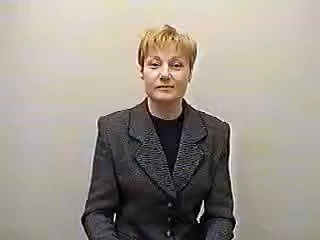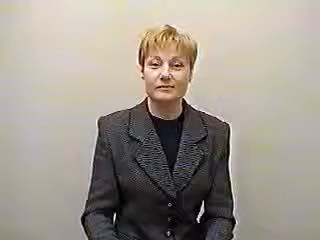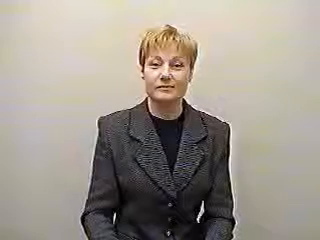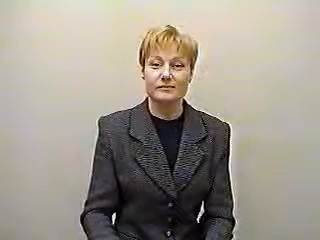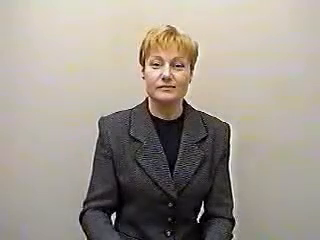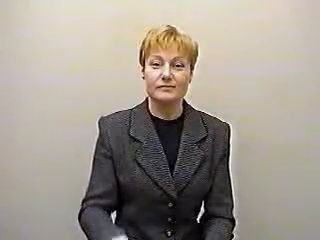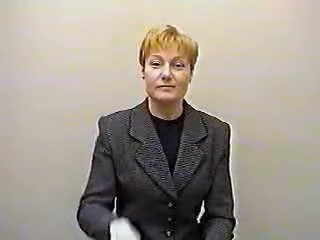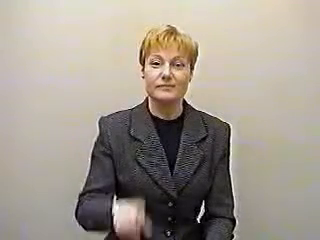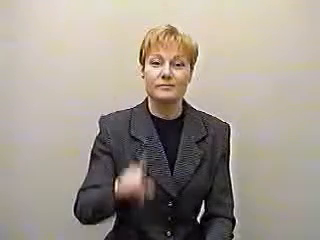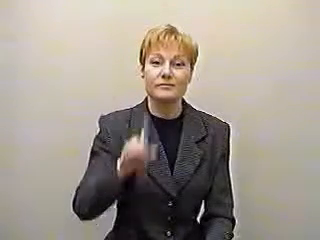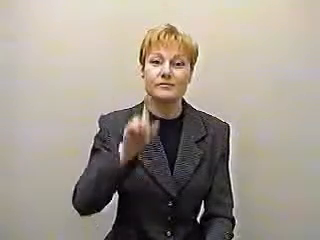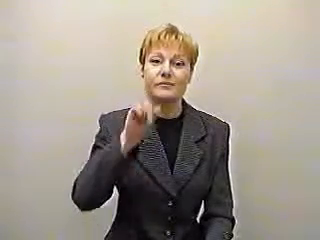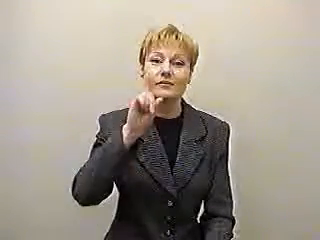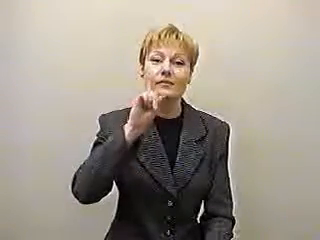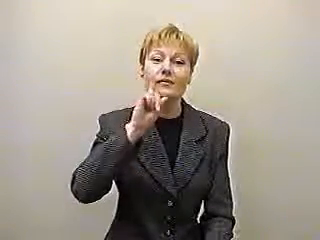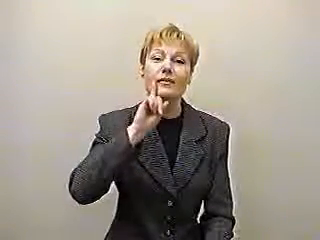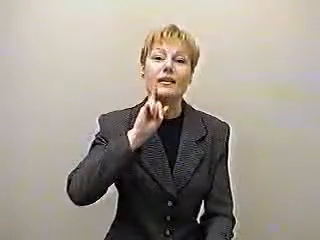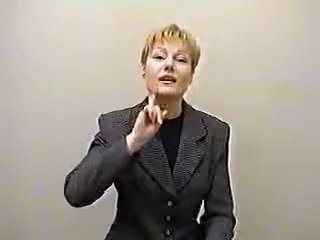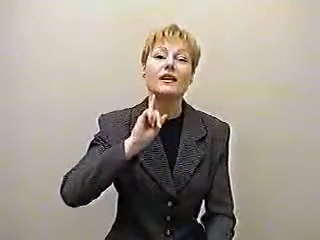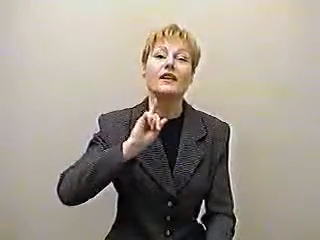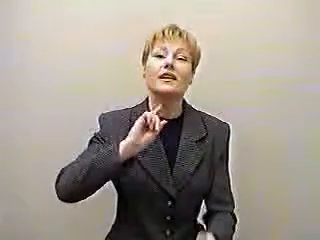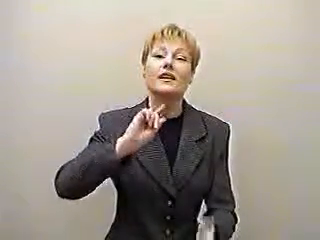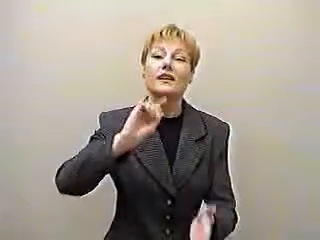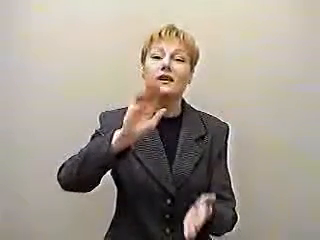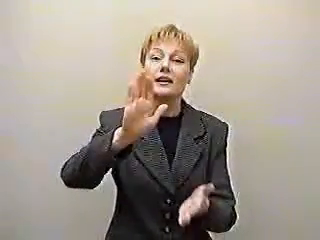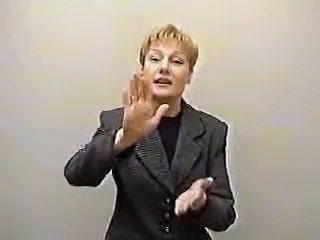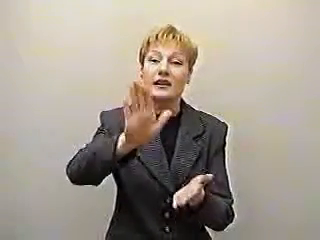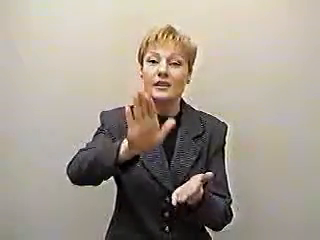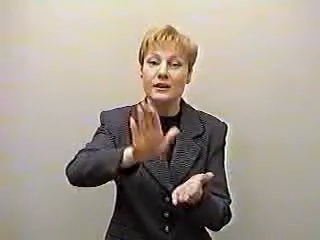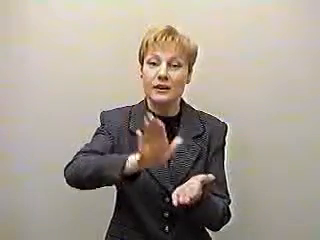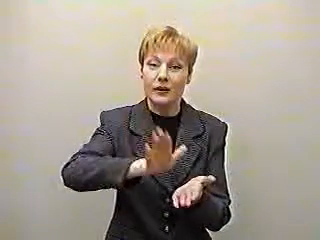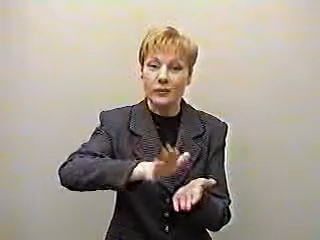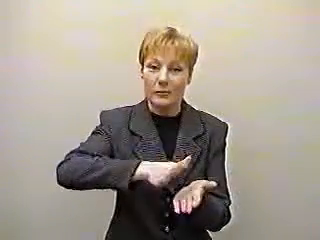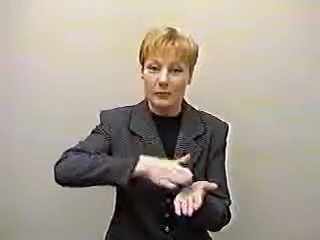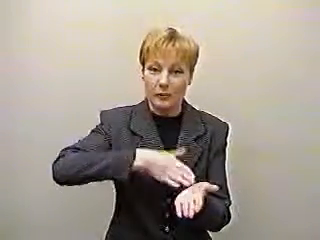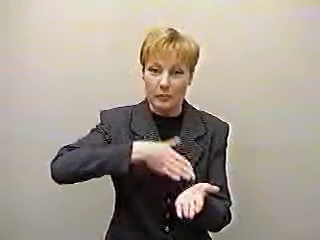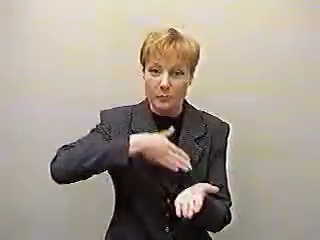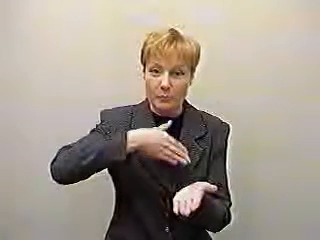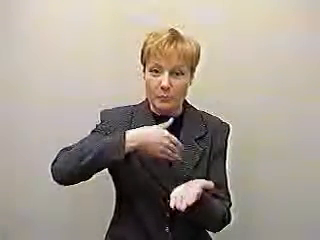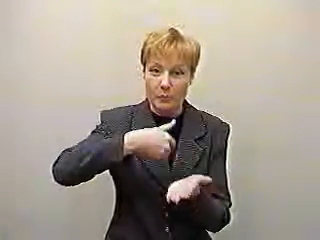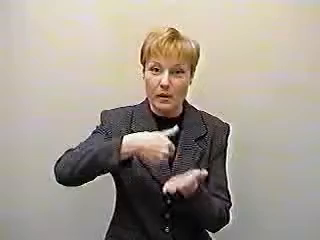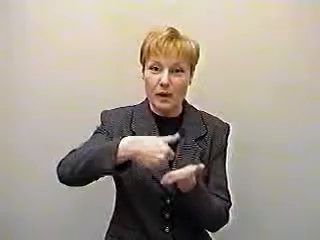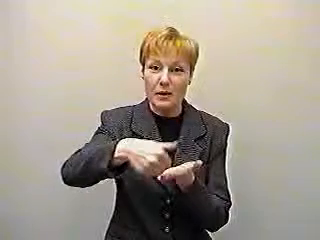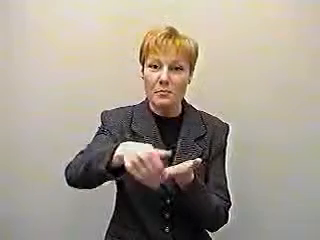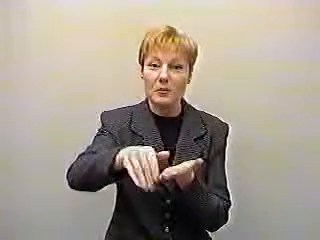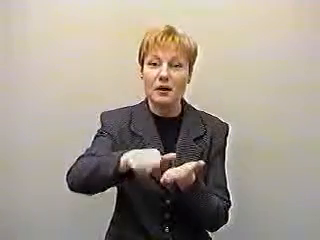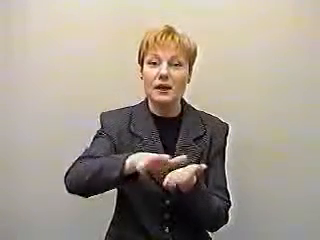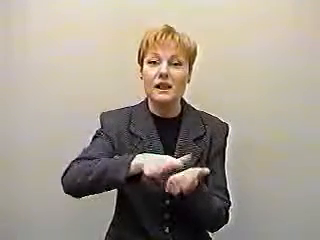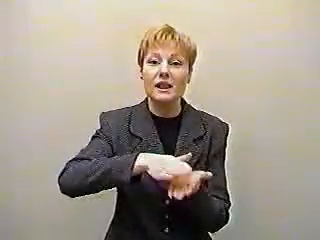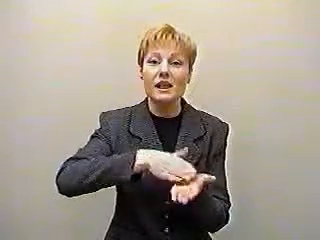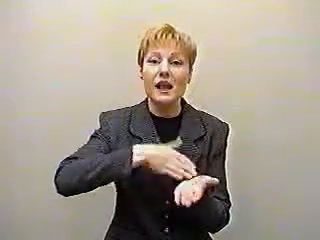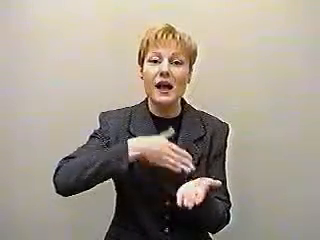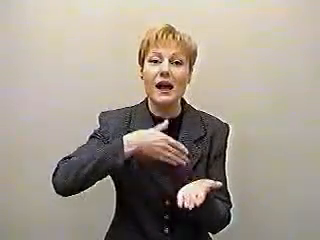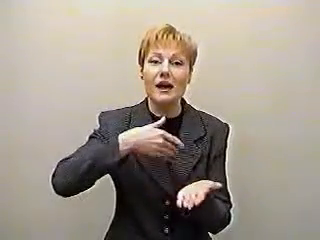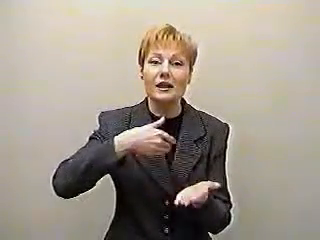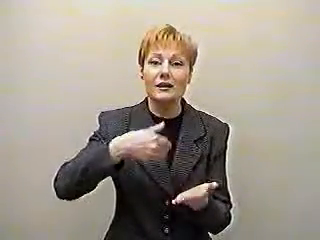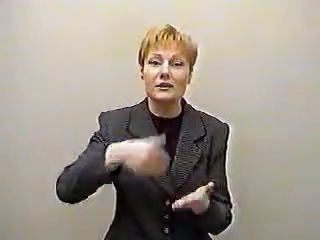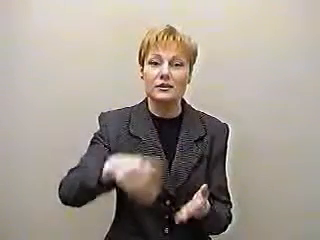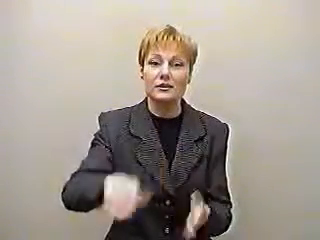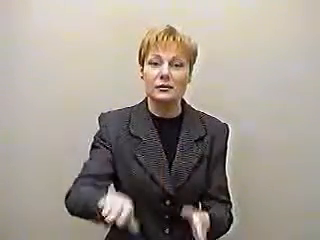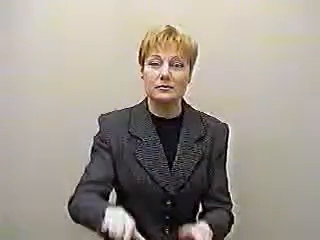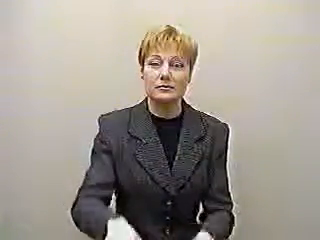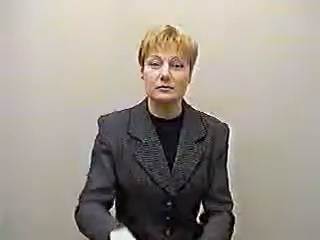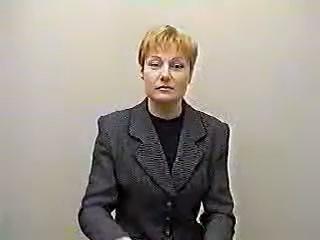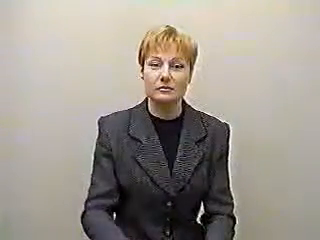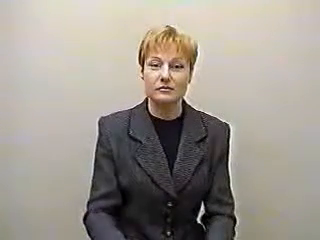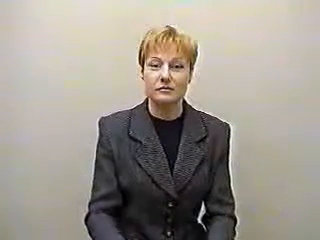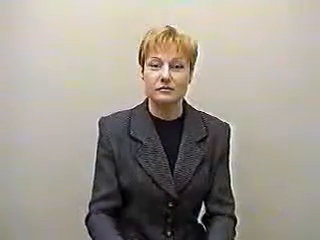мармелад